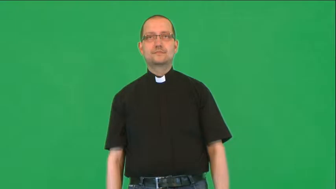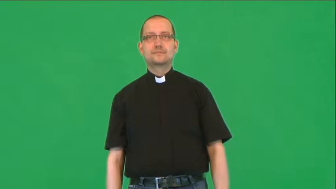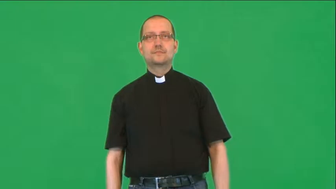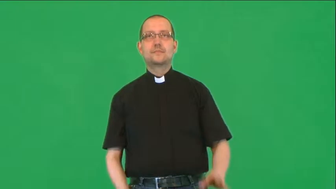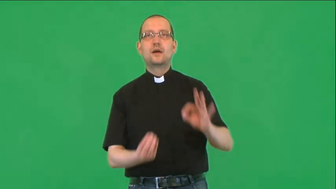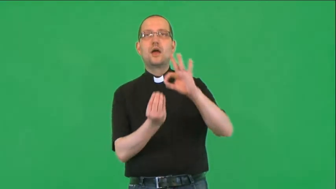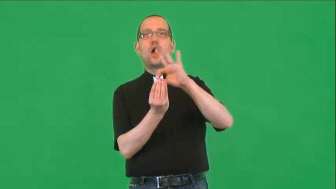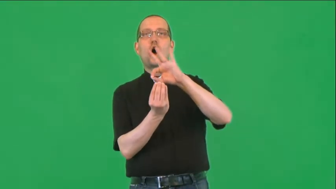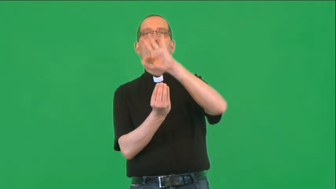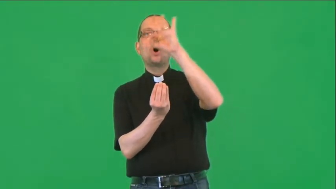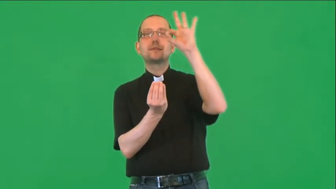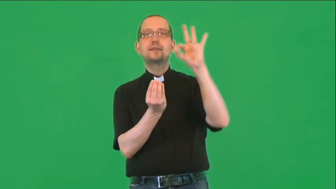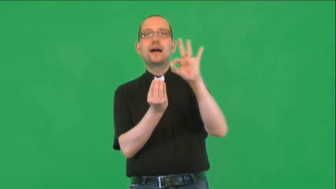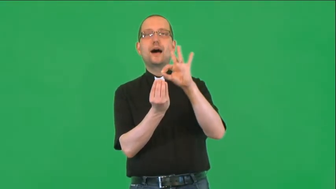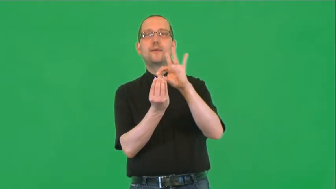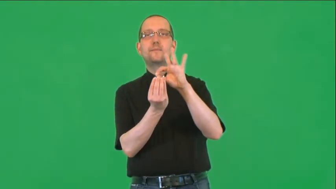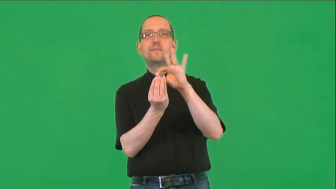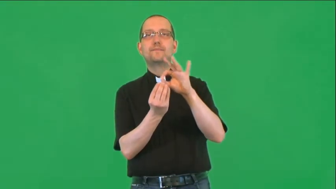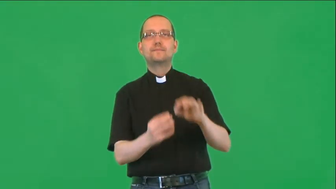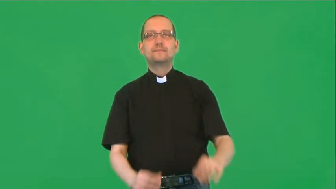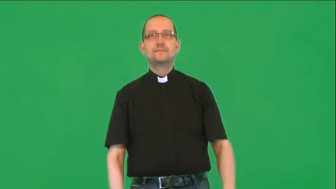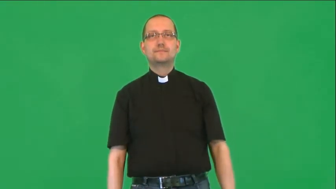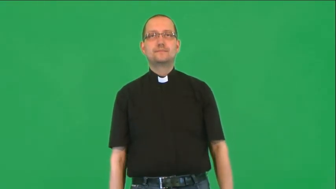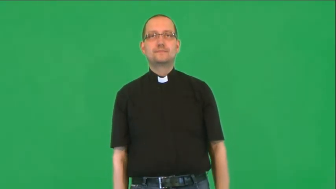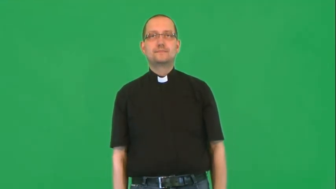hostia